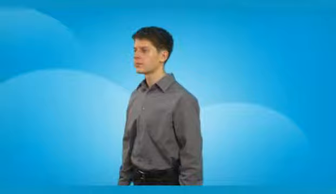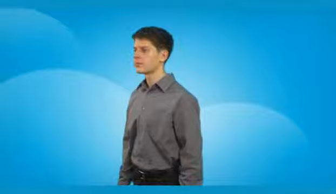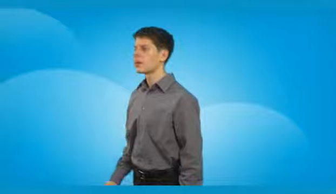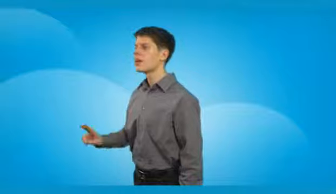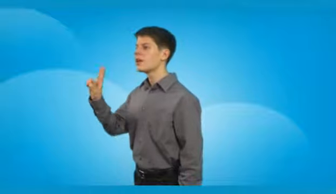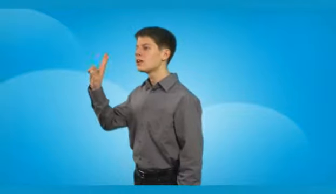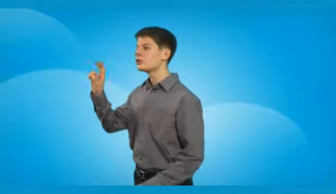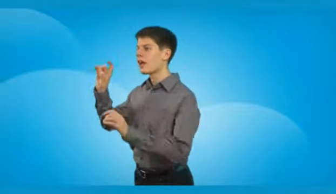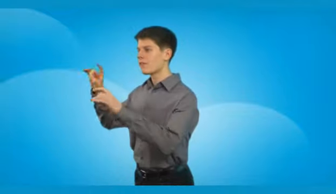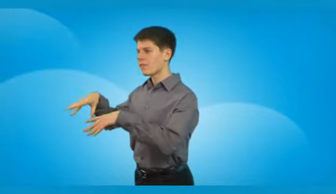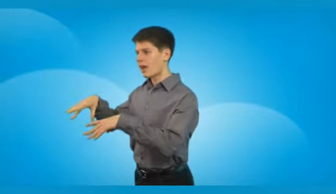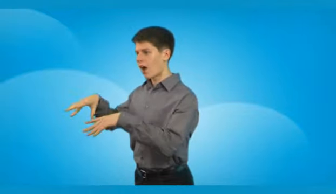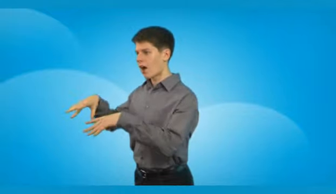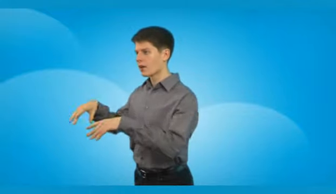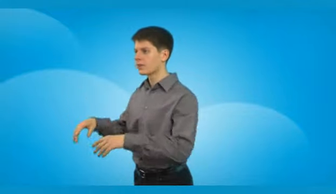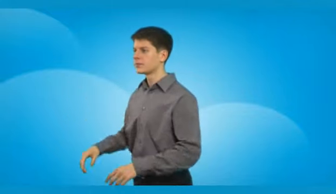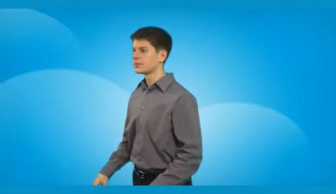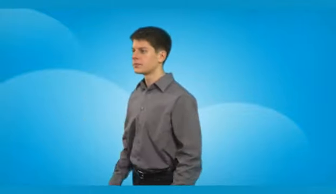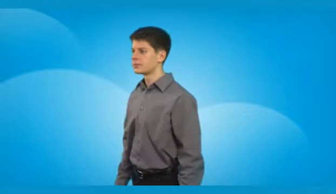Isten fia